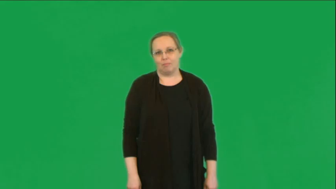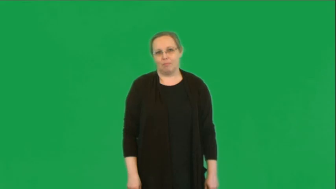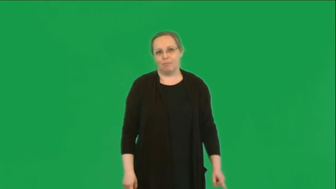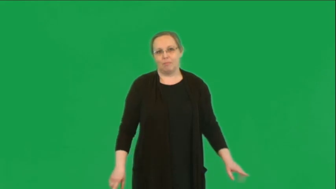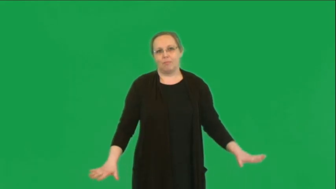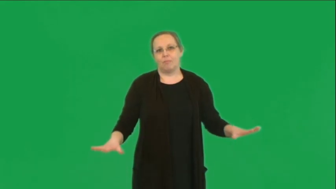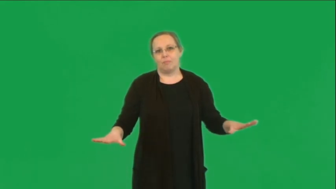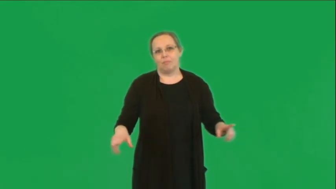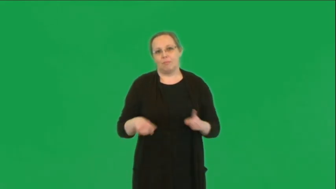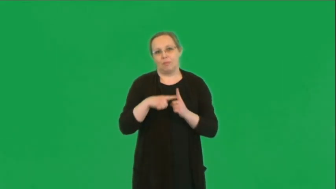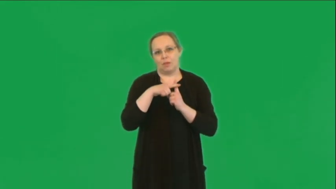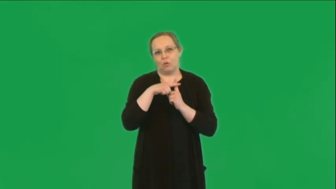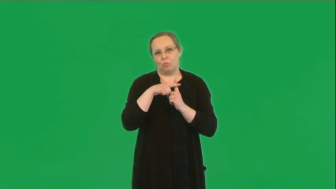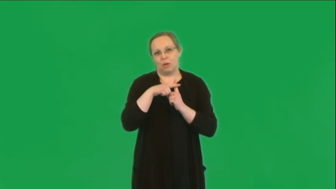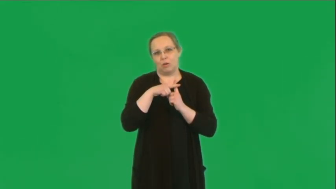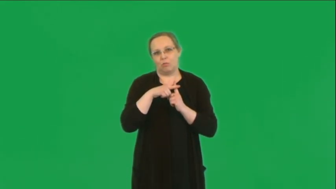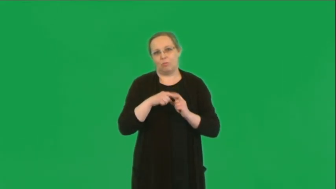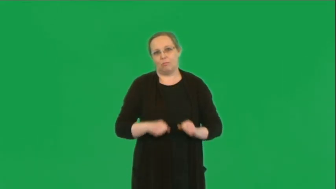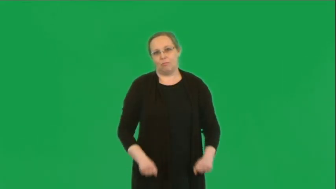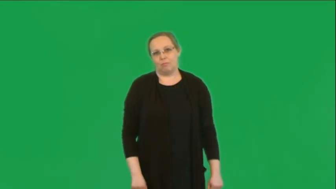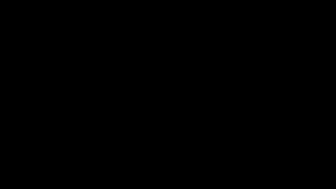ekumenizm